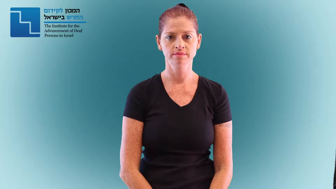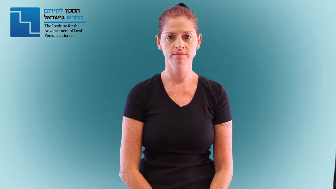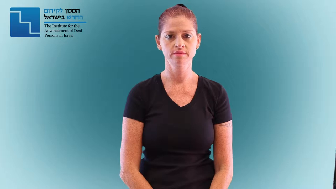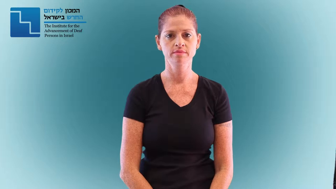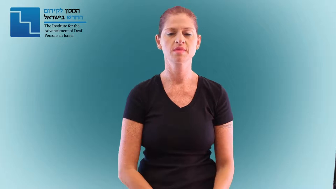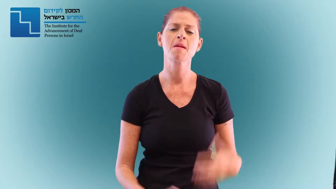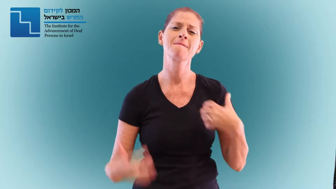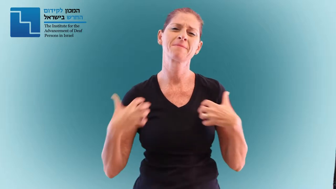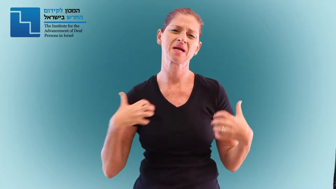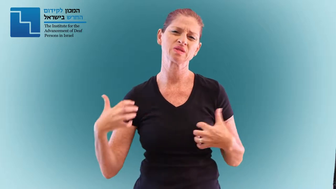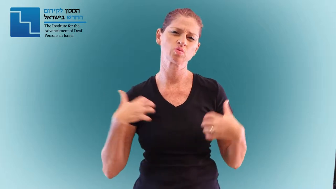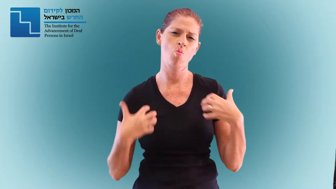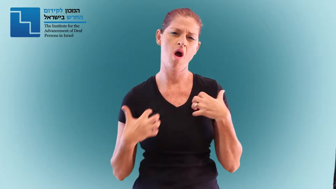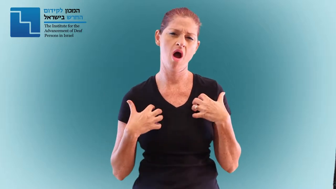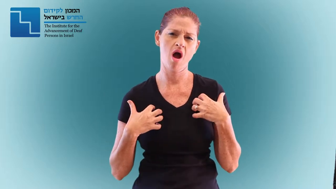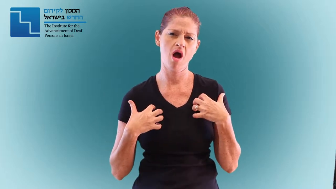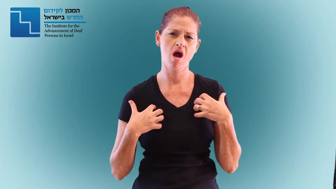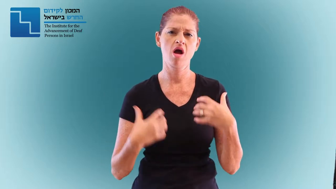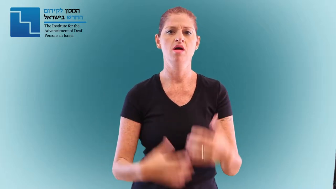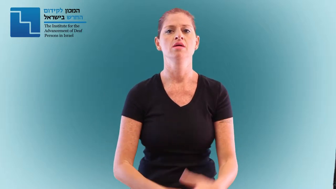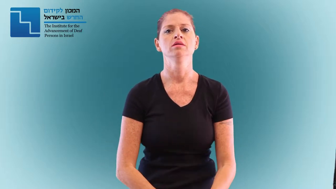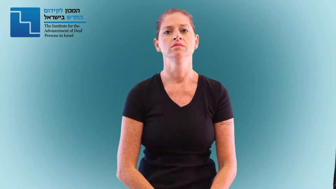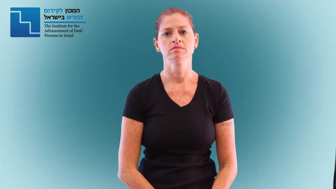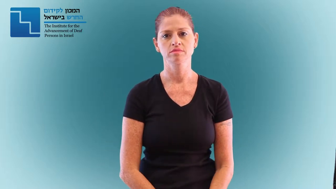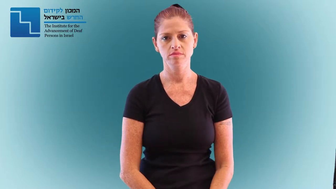פצוע